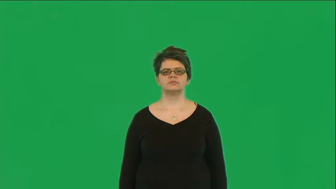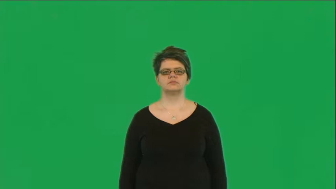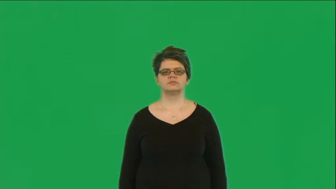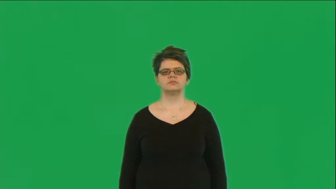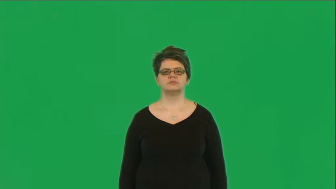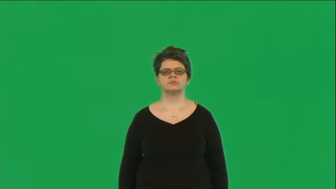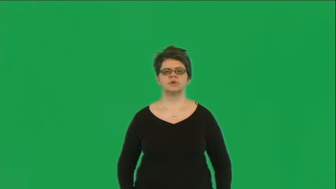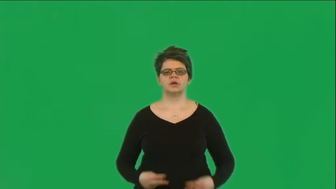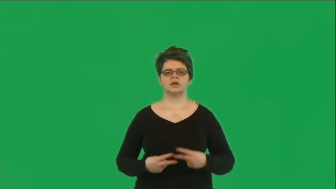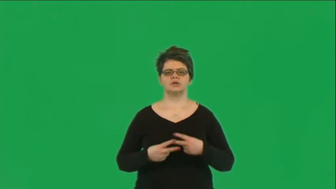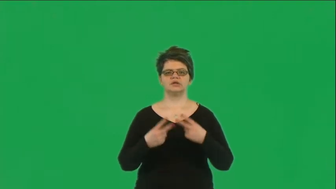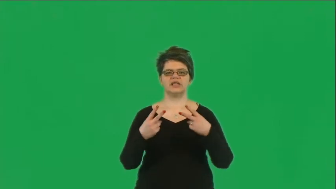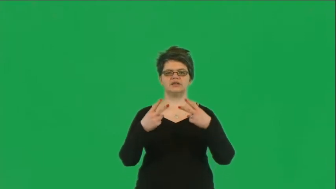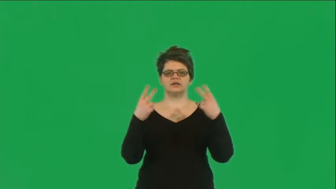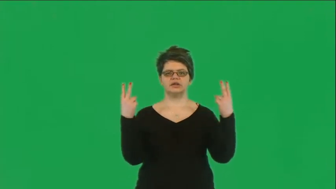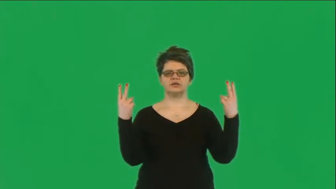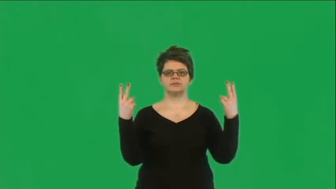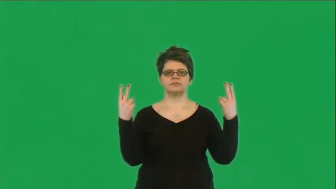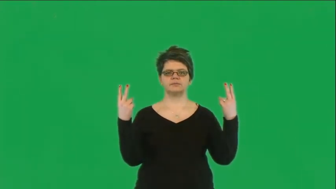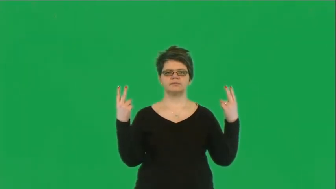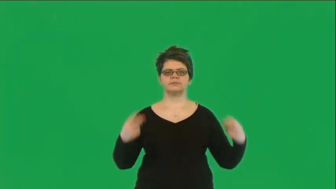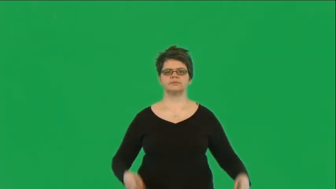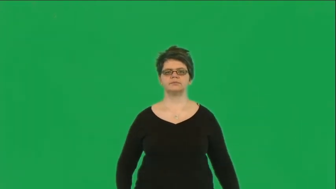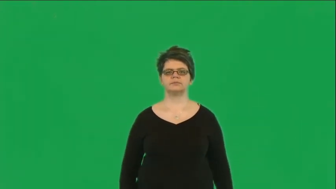dziennik